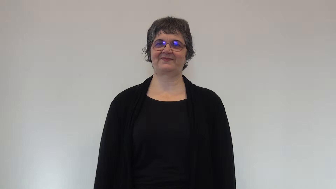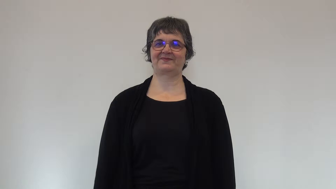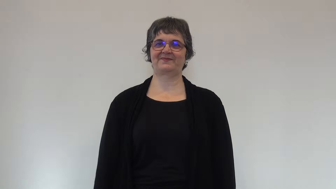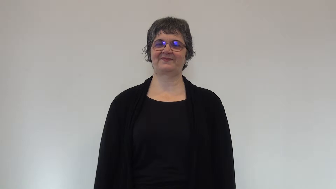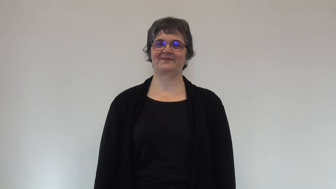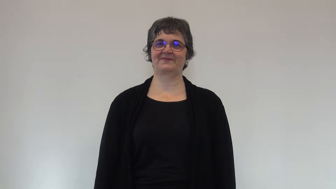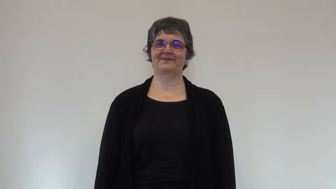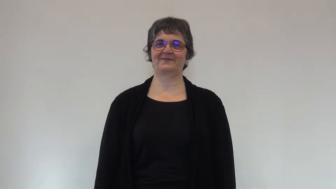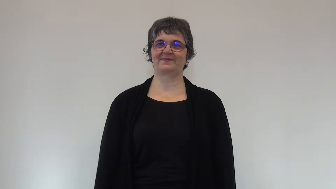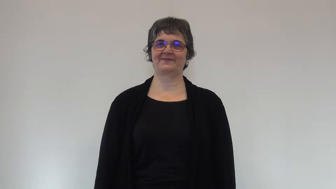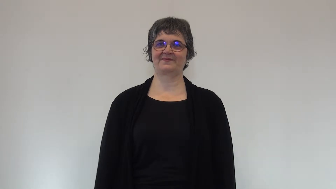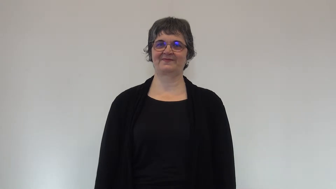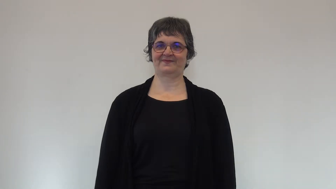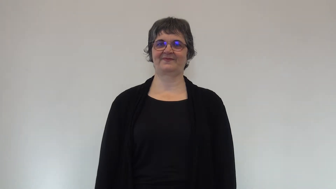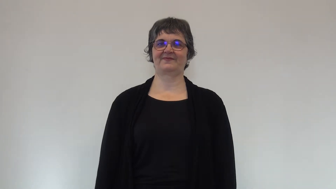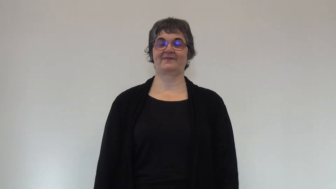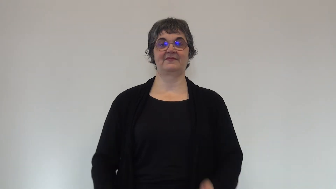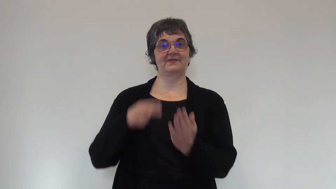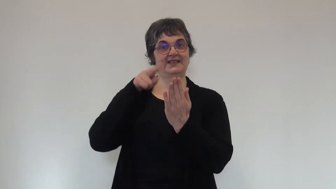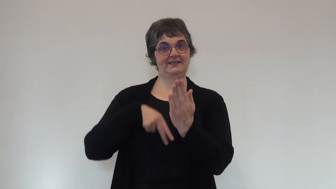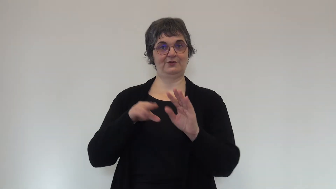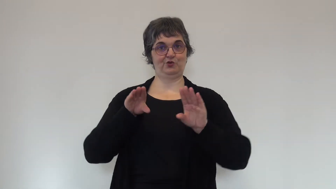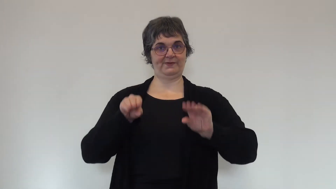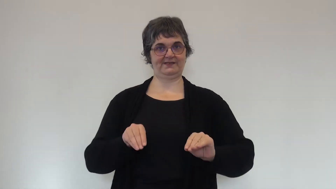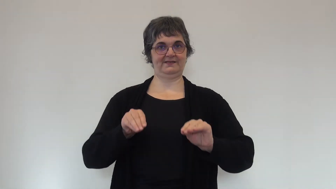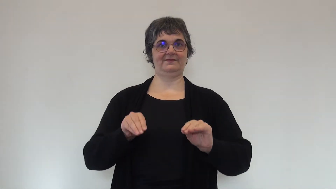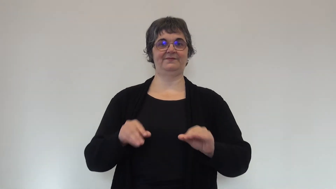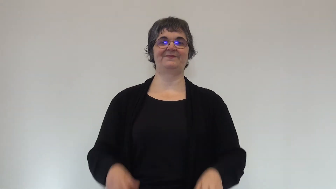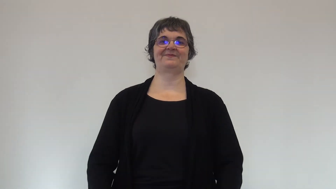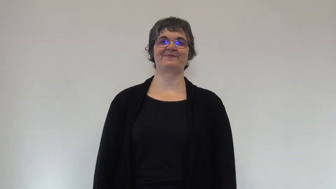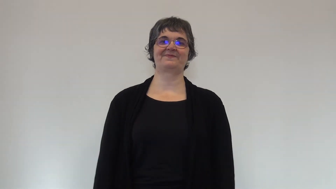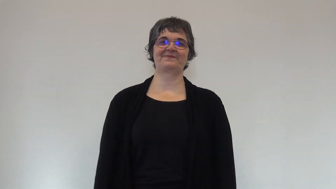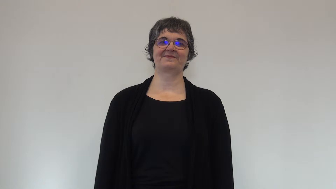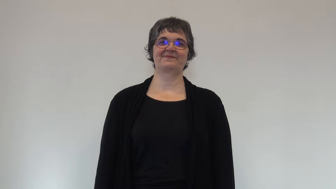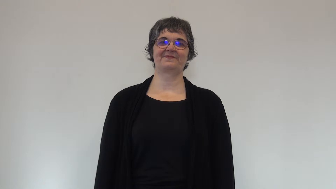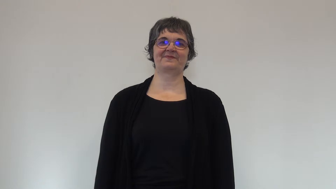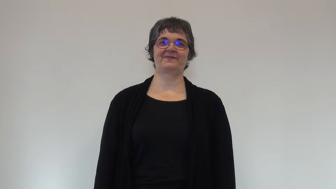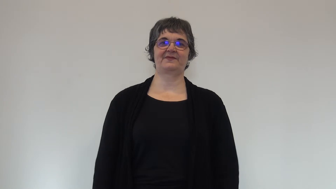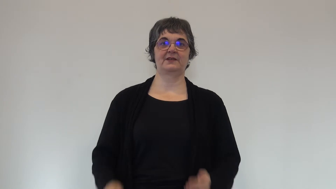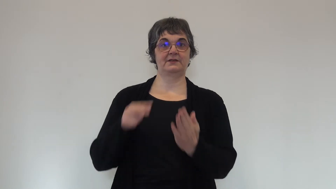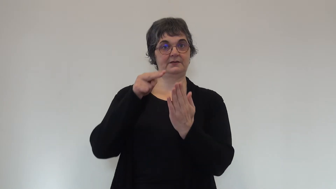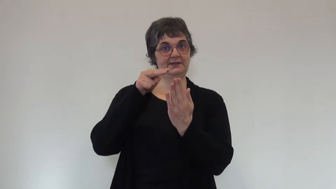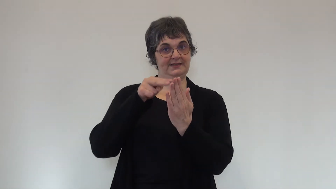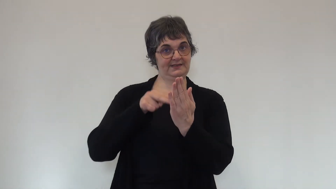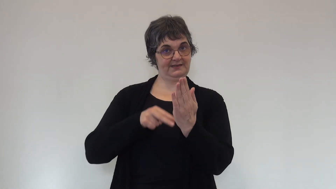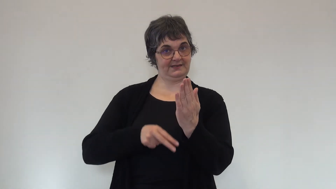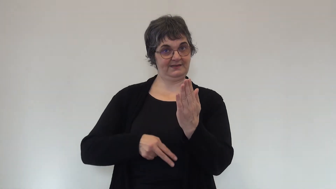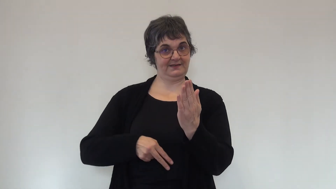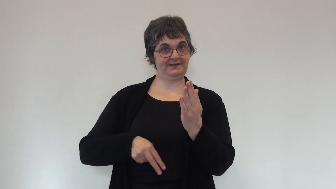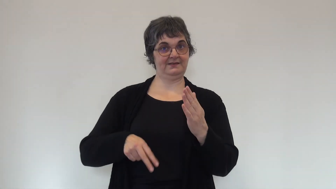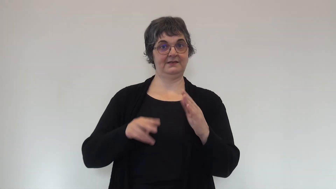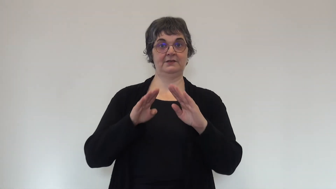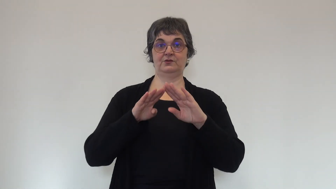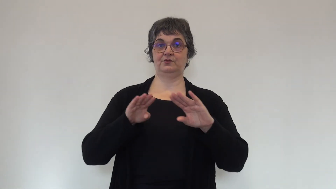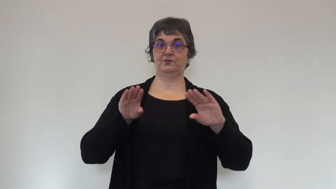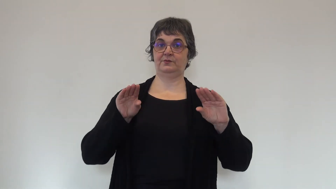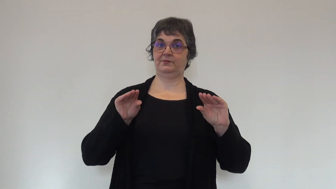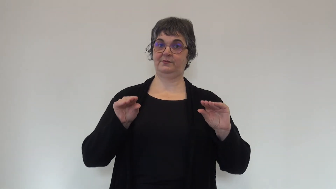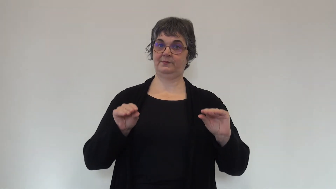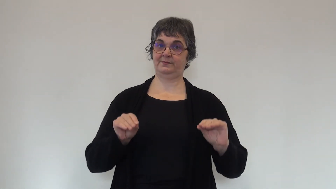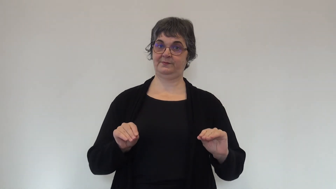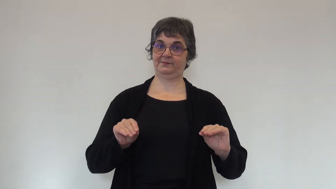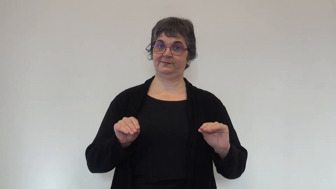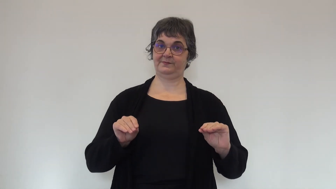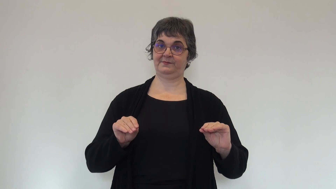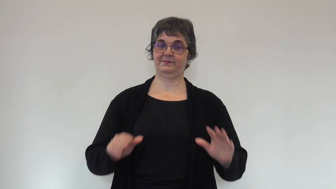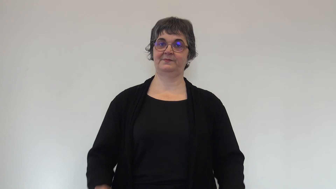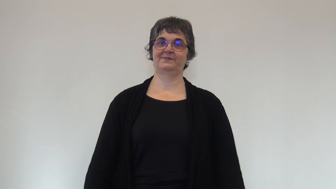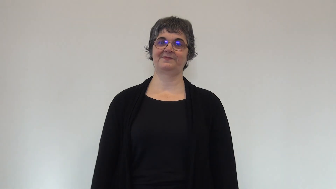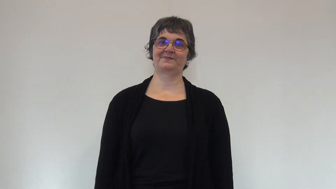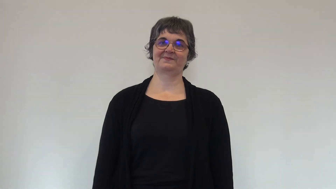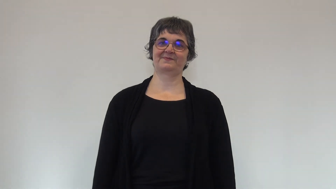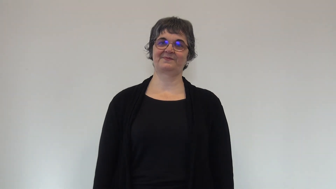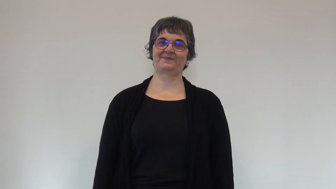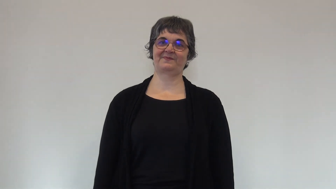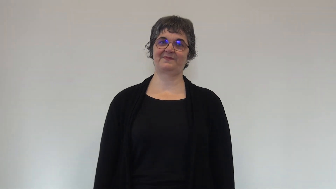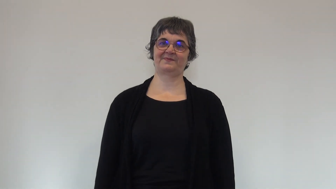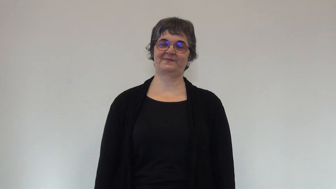lecture sur place